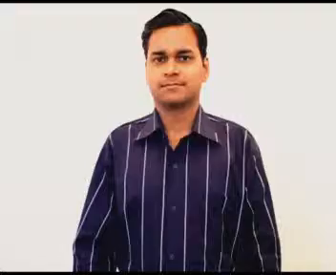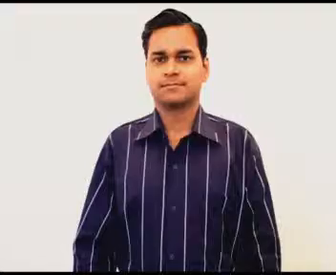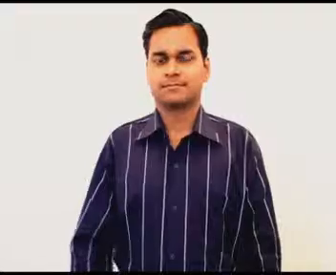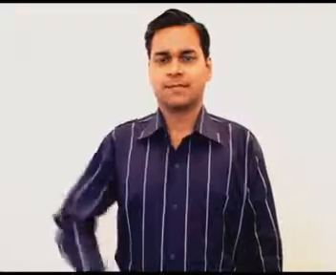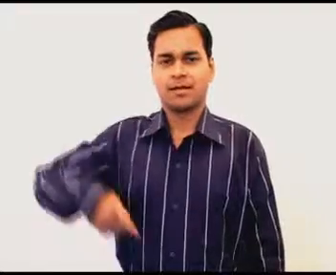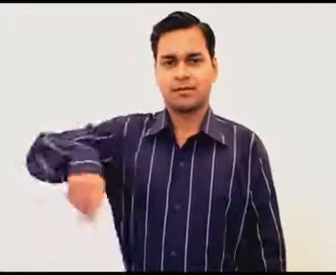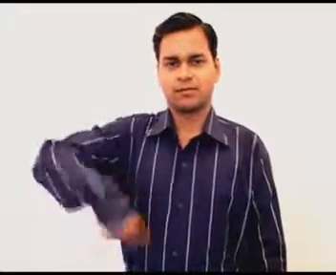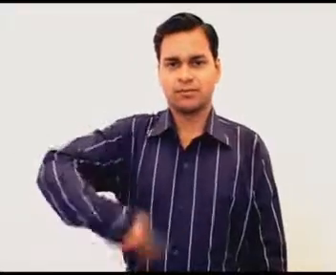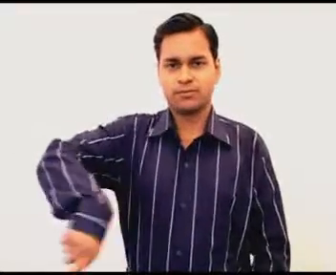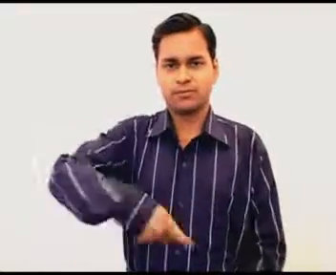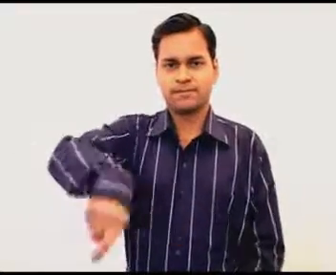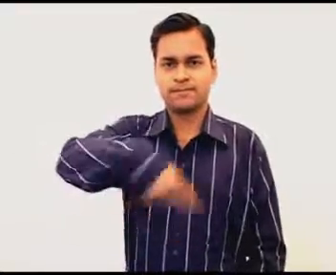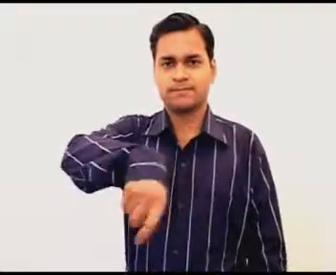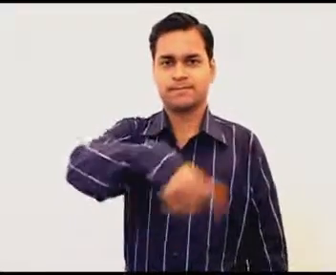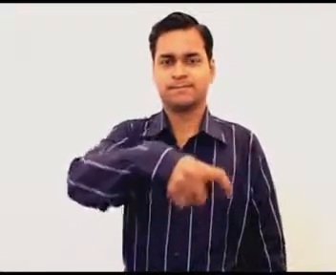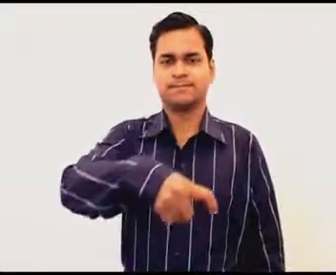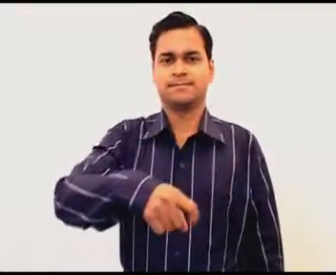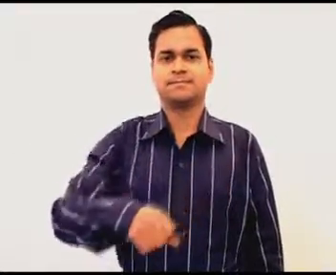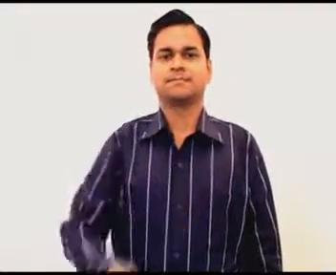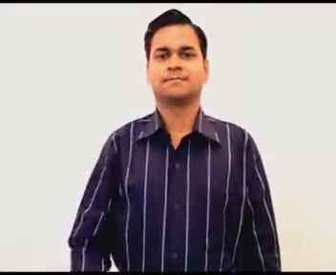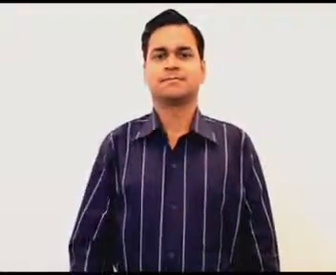ਹਾਕੀ